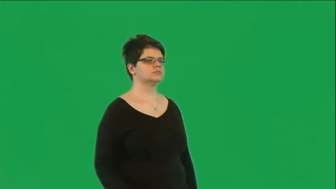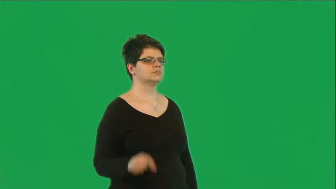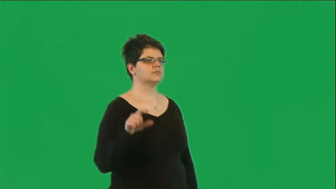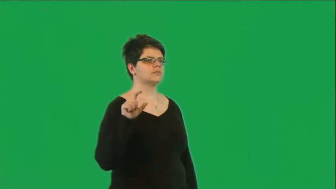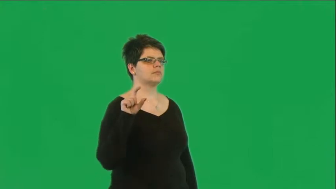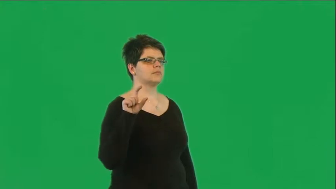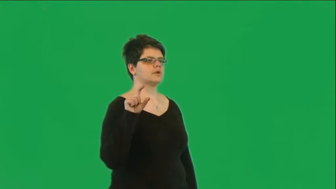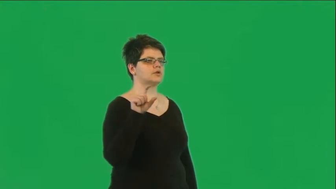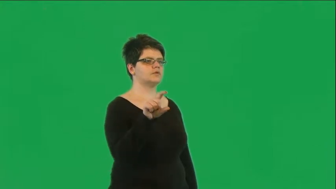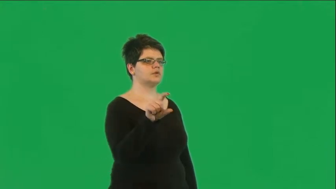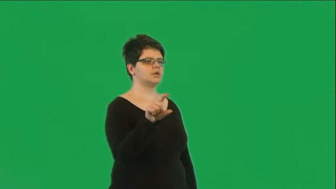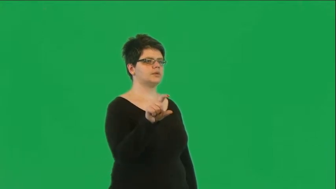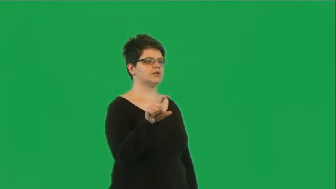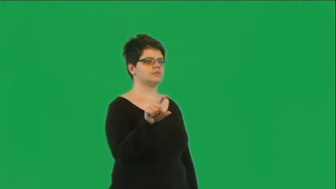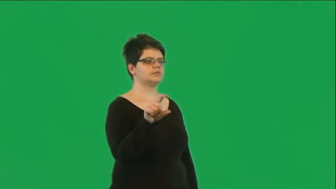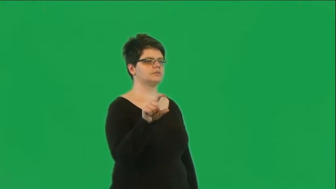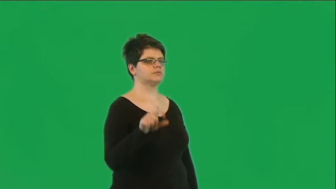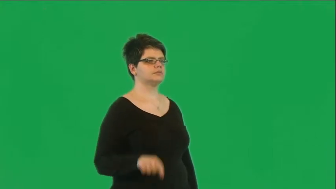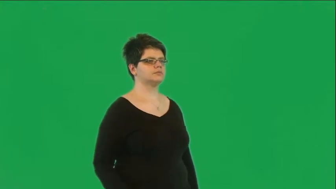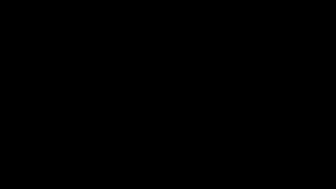dwukropek